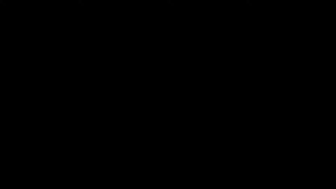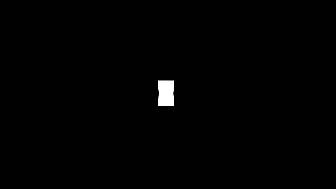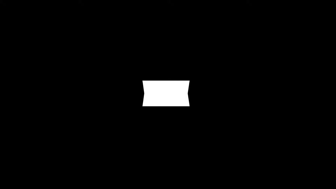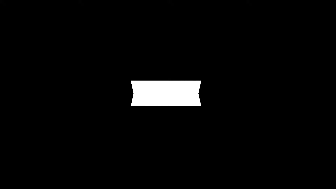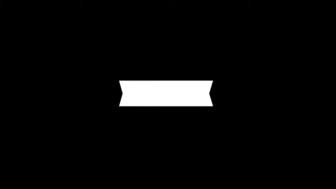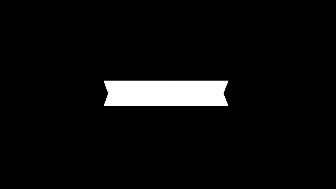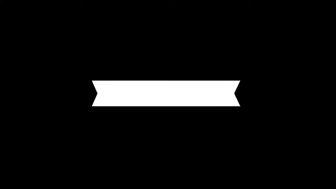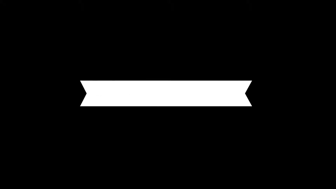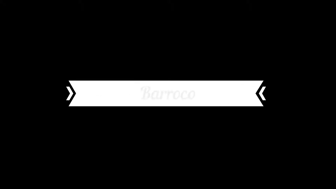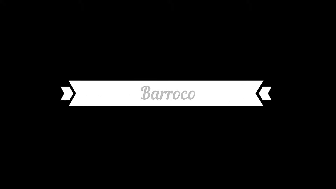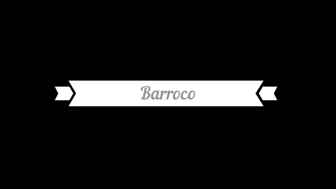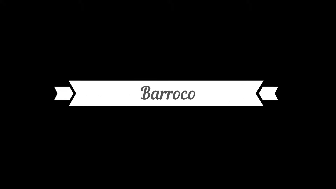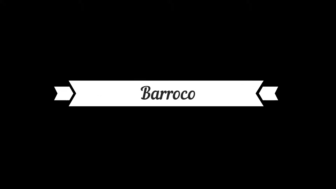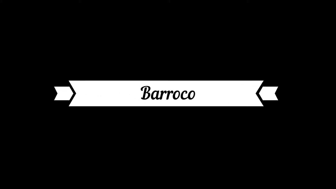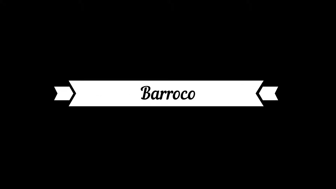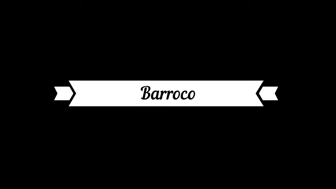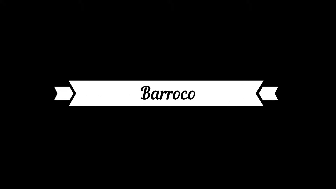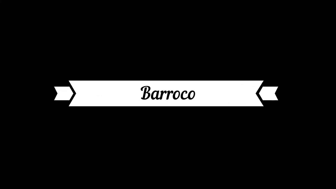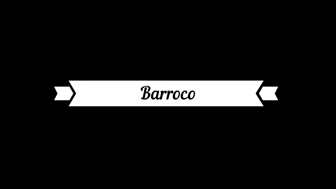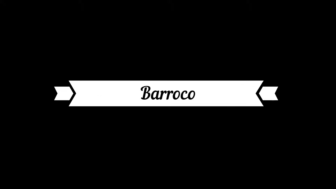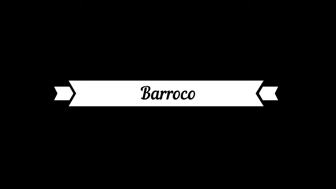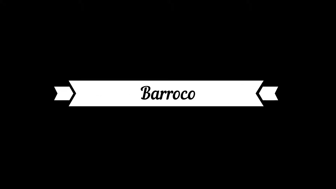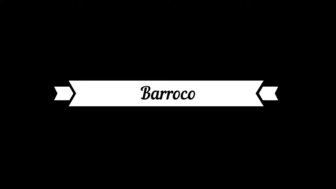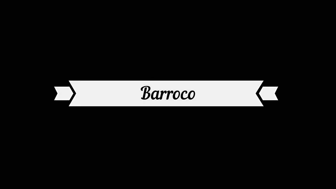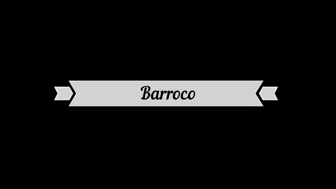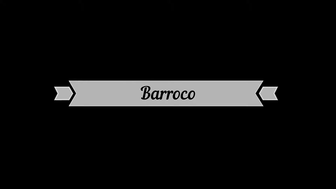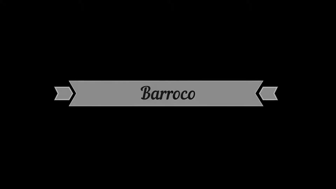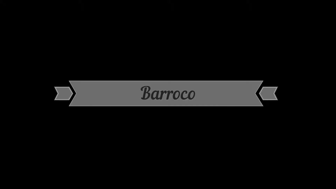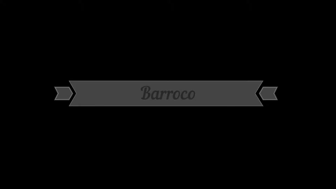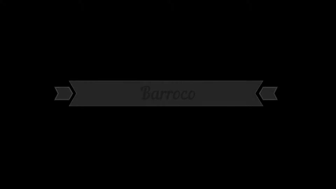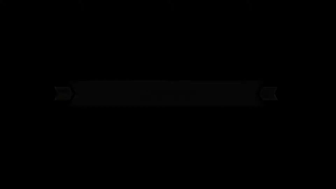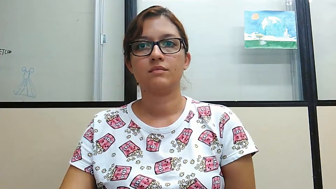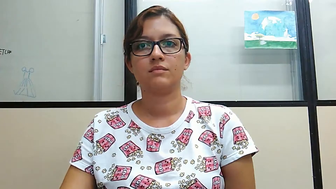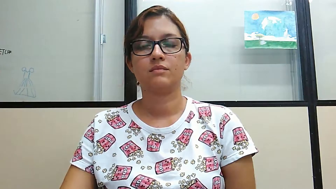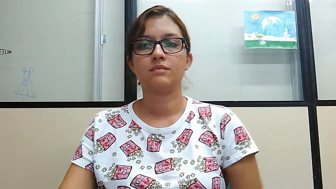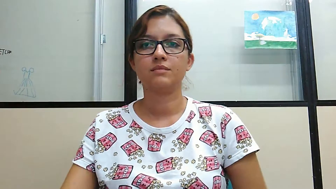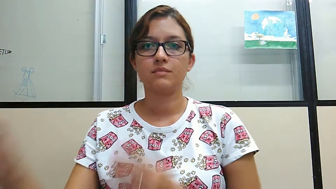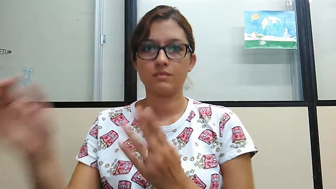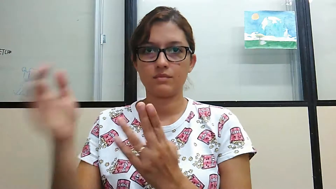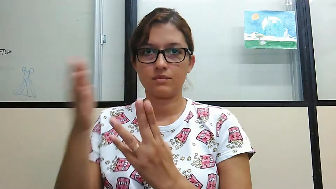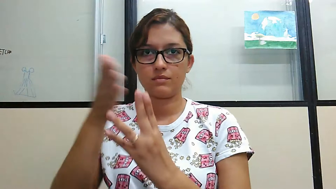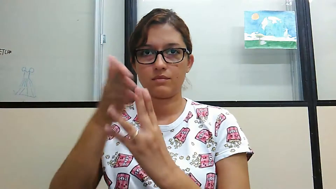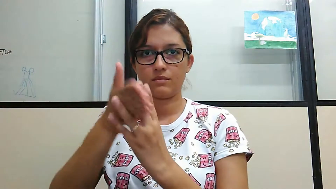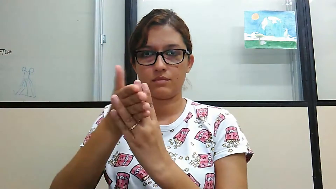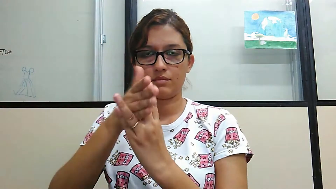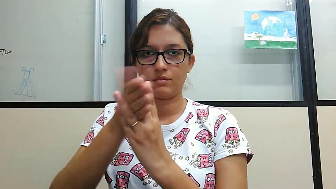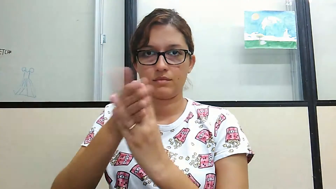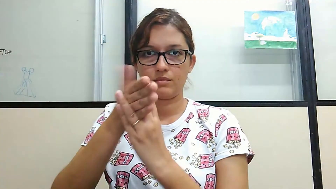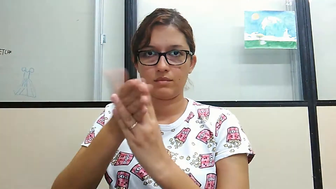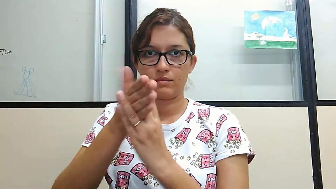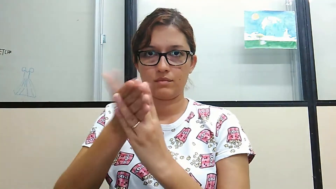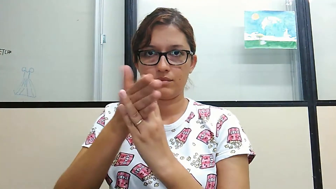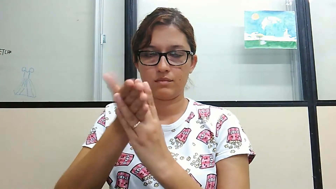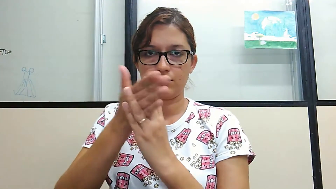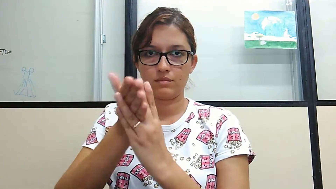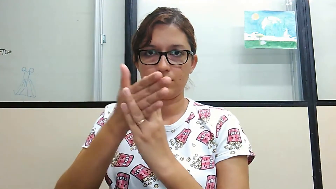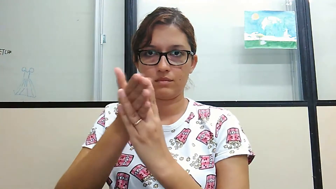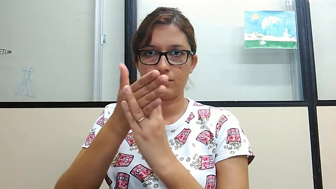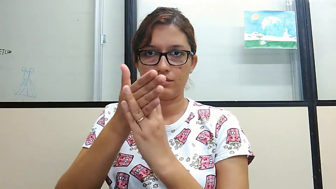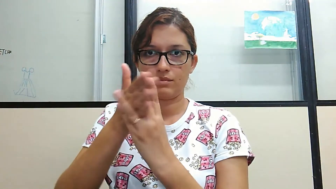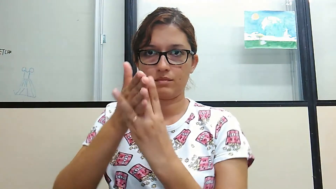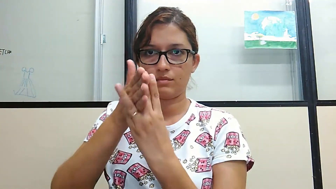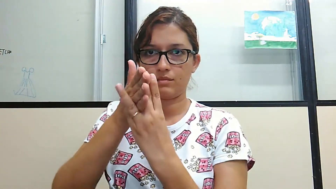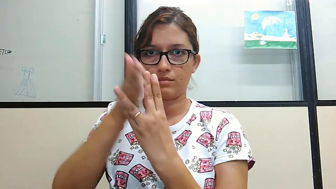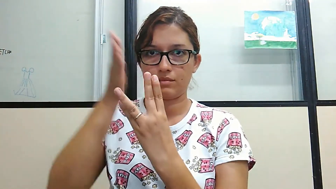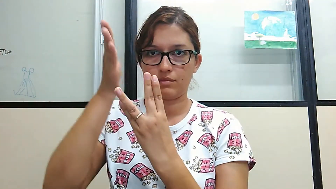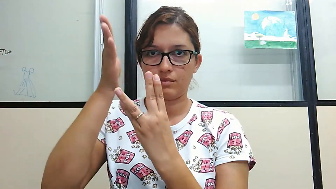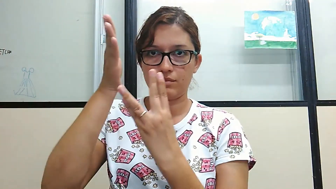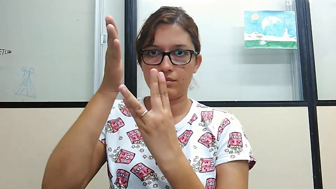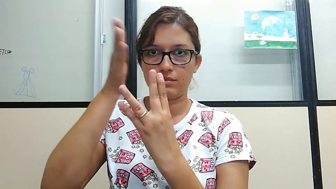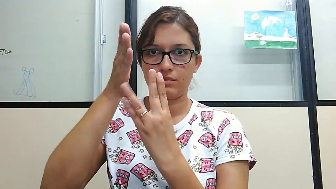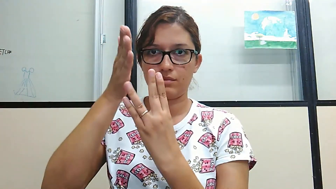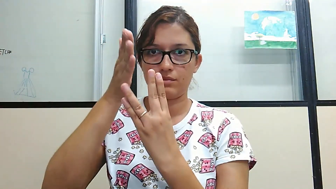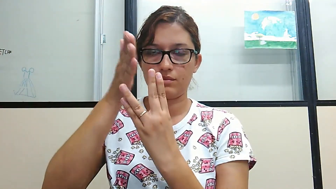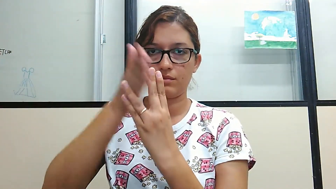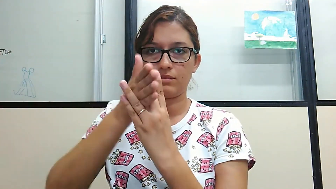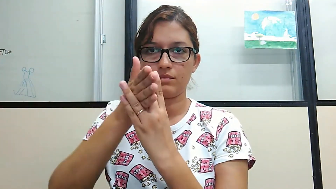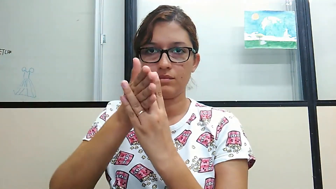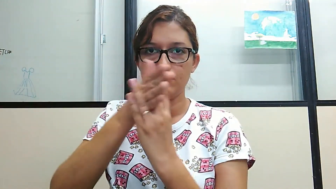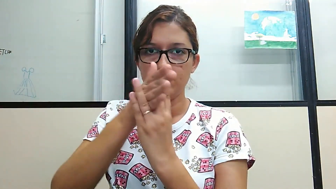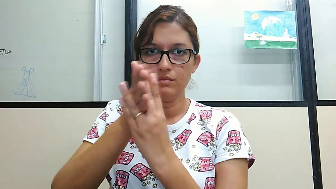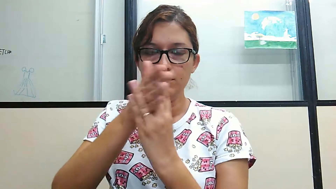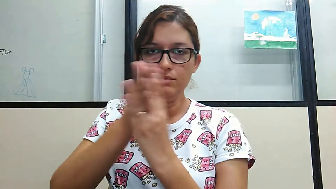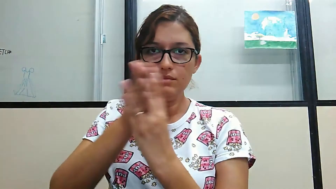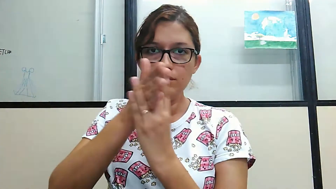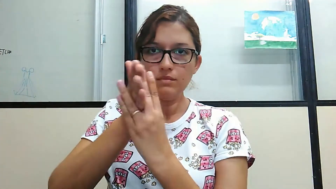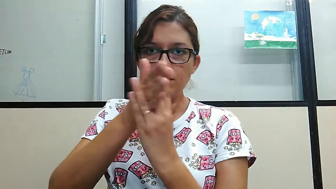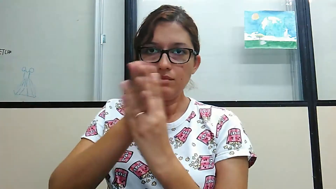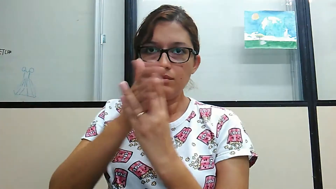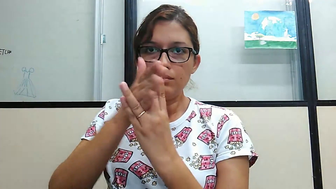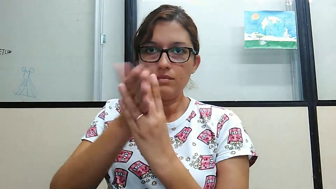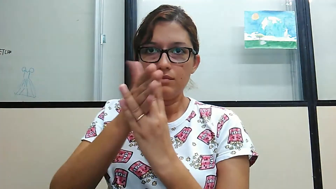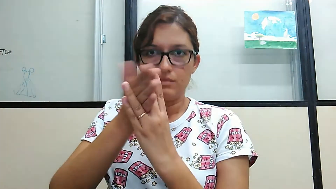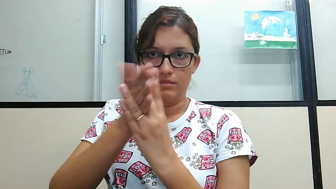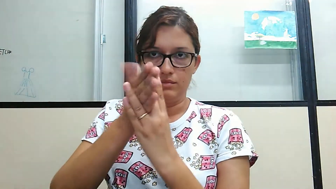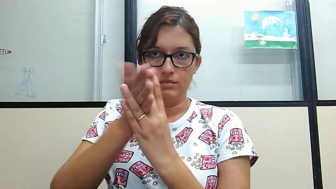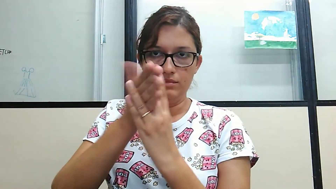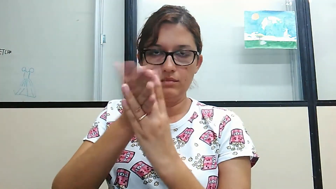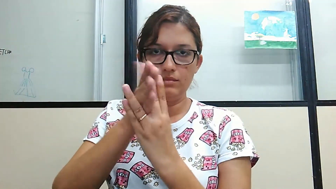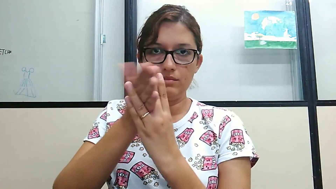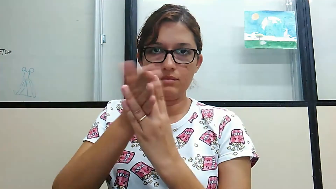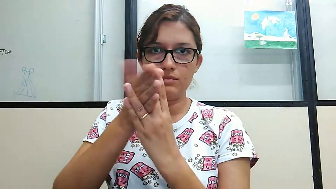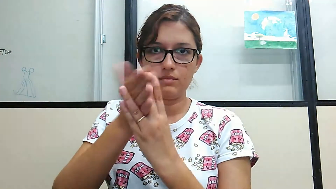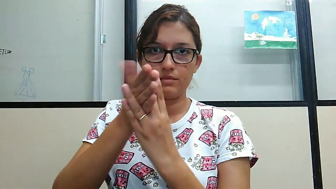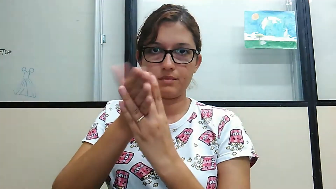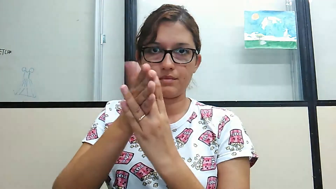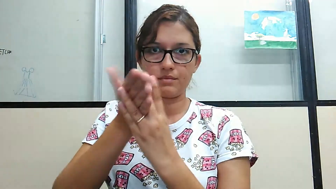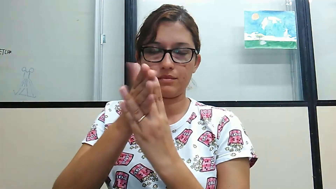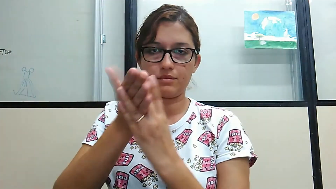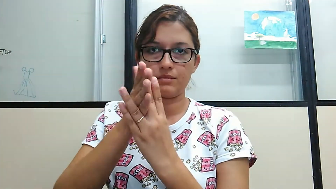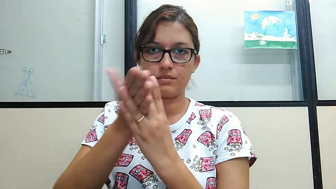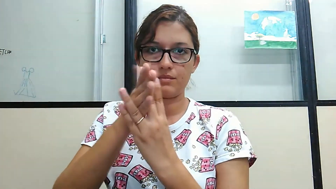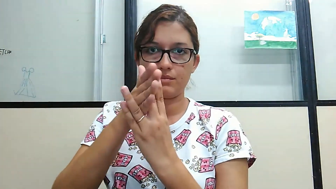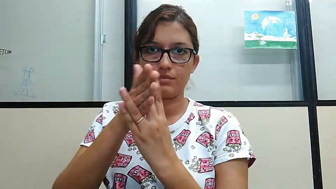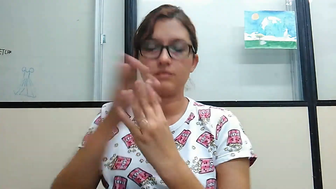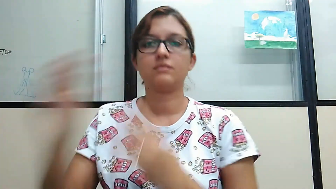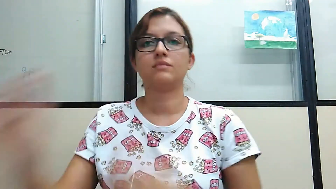BARROCO